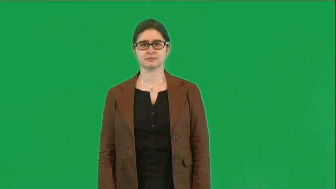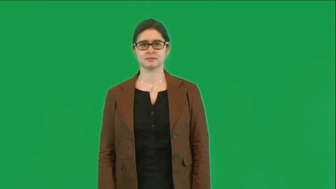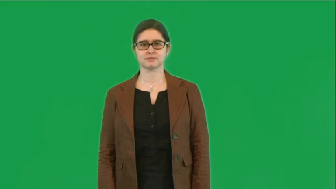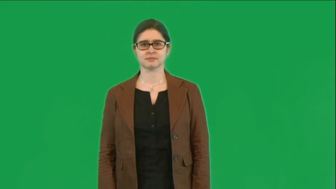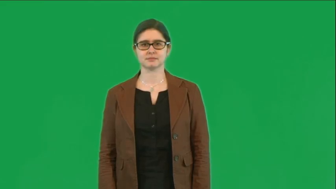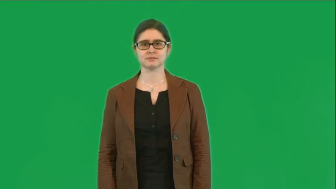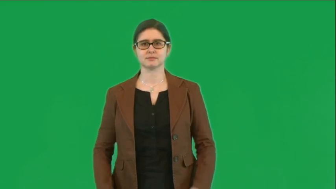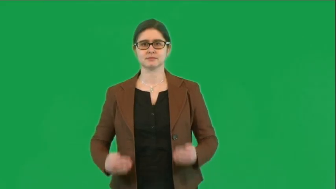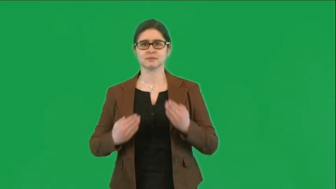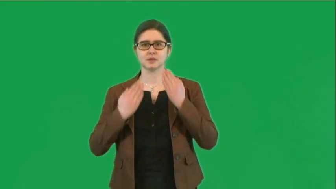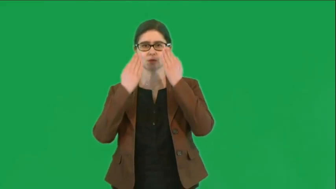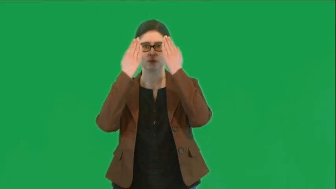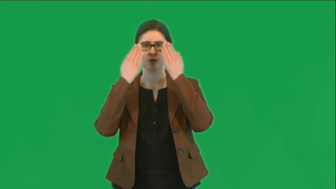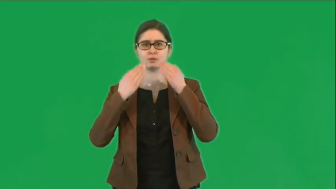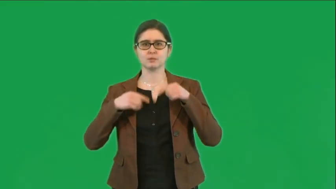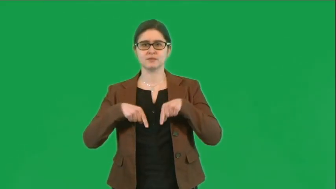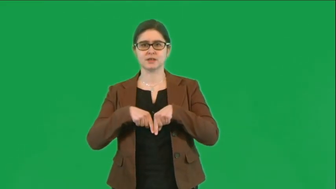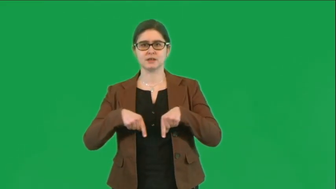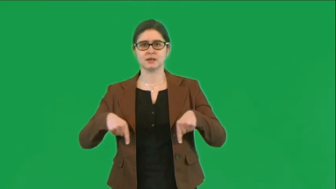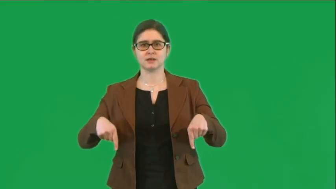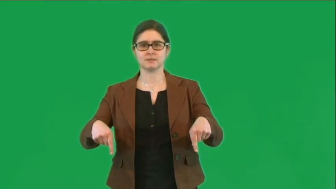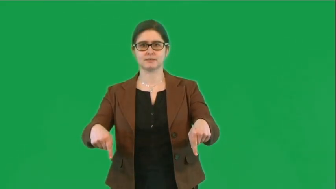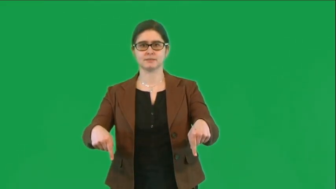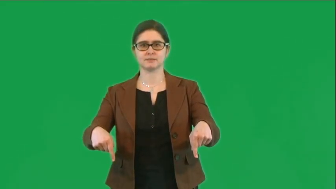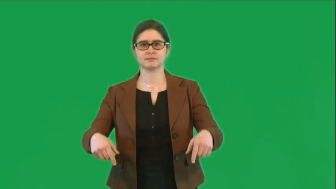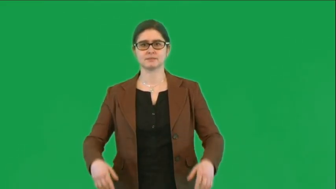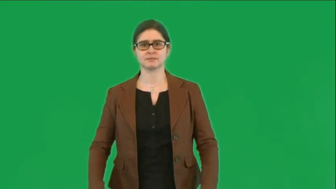umywalka